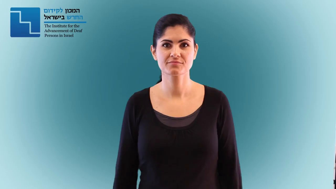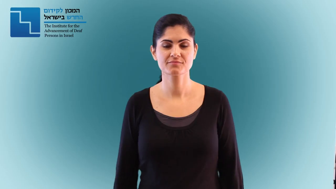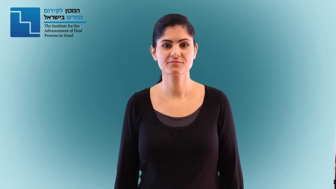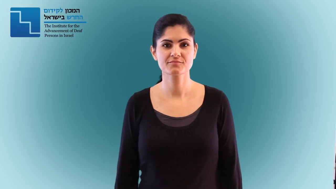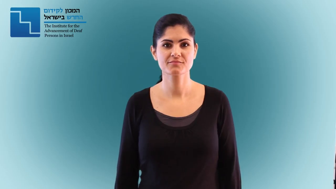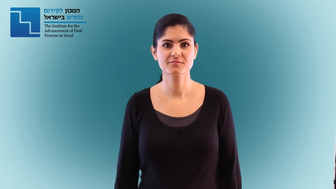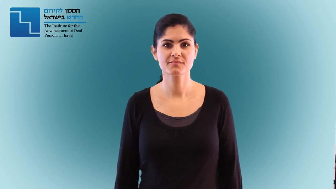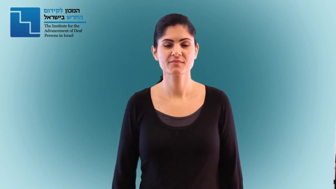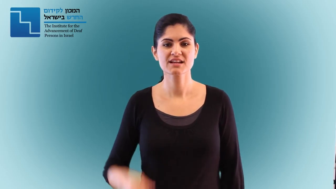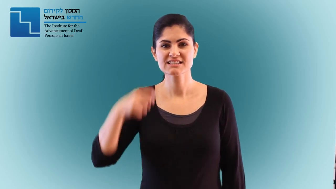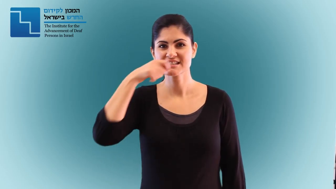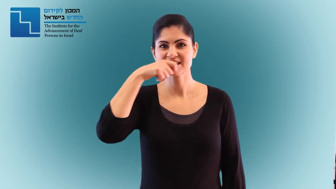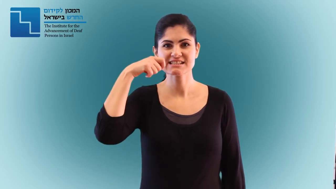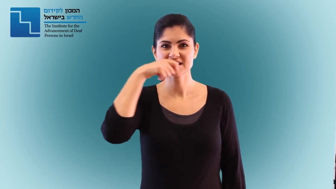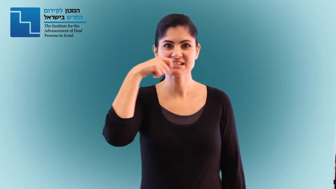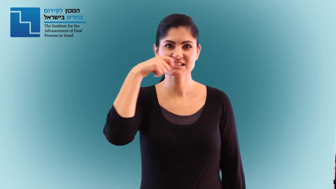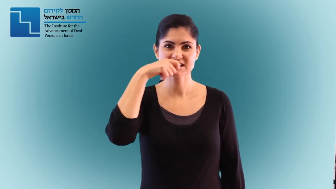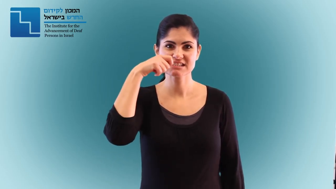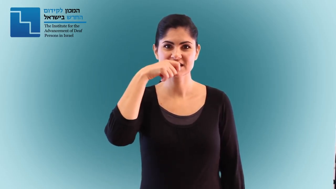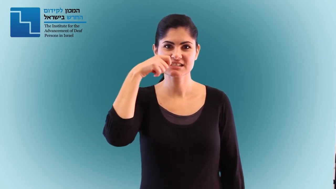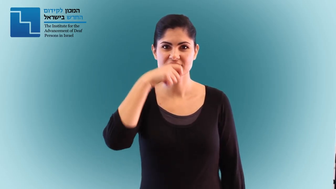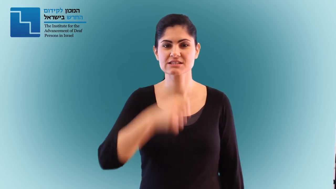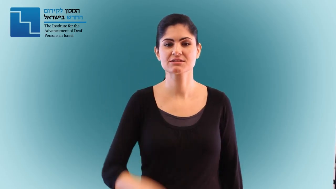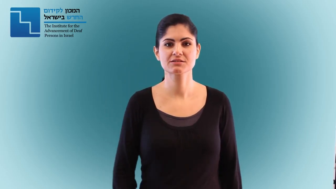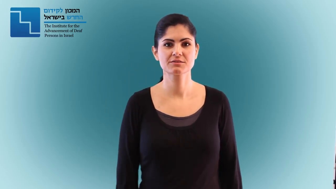מברשת שיניים